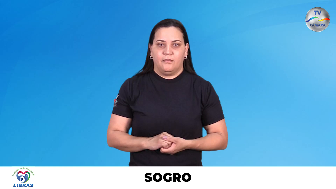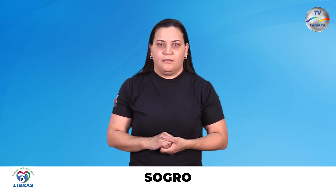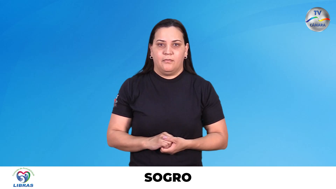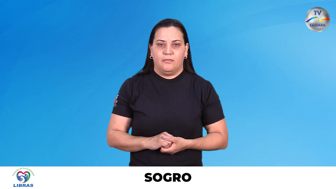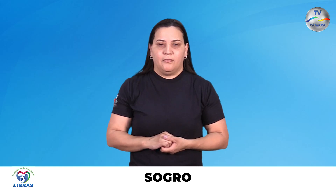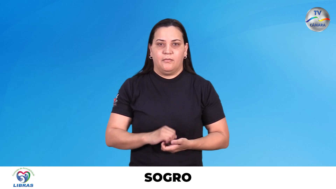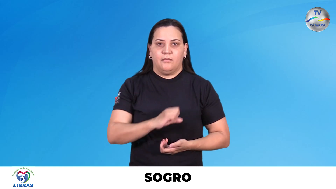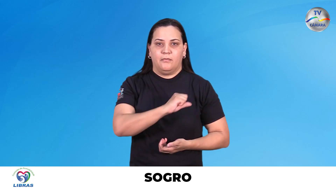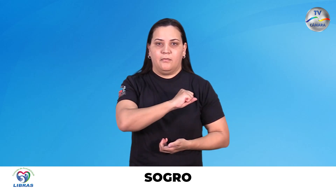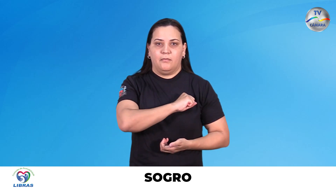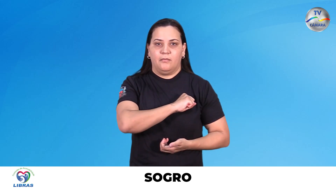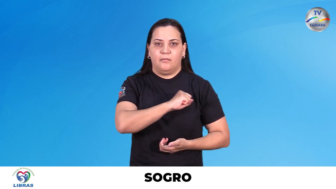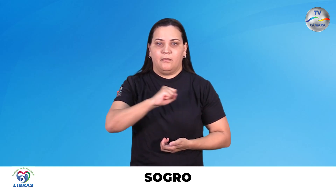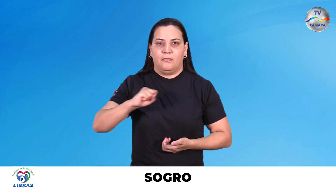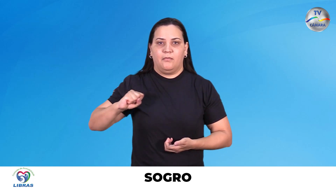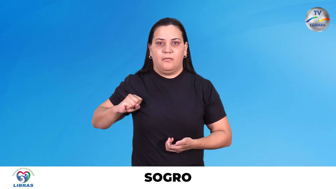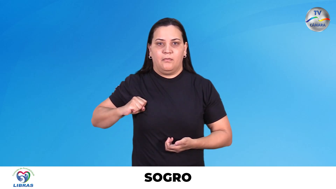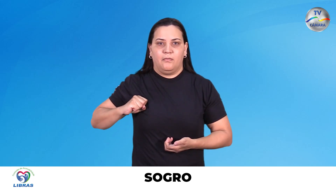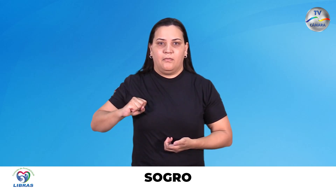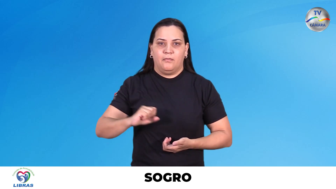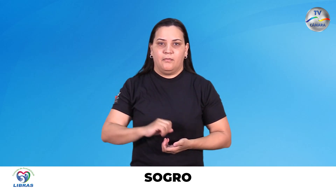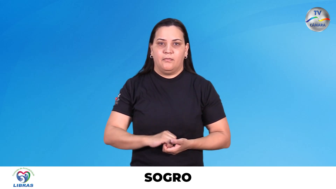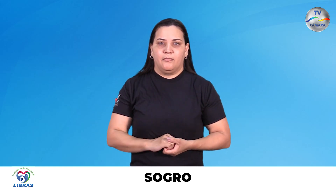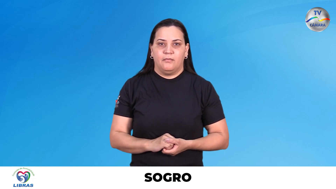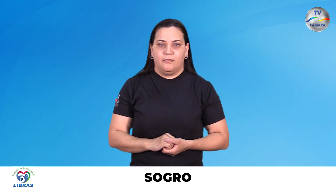Sogro